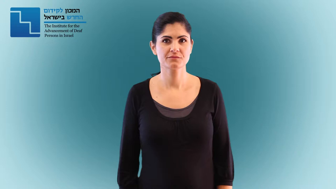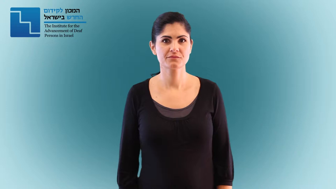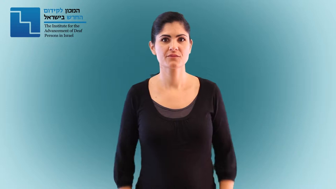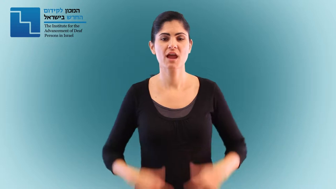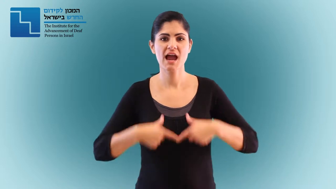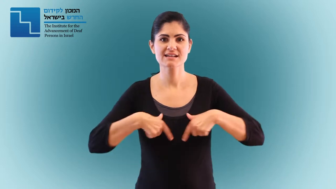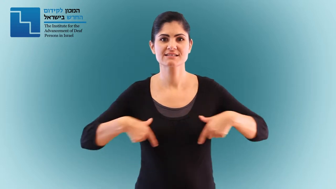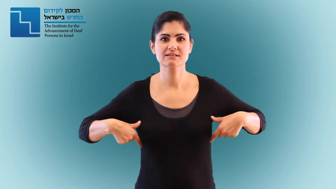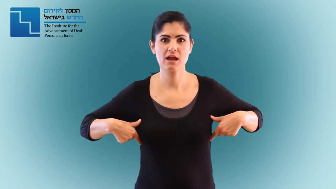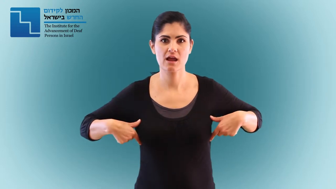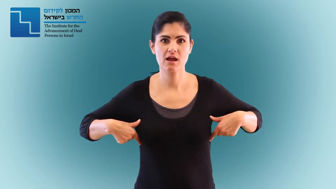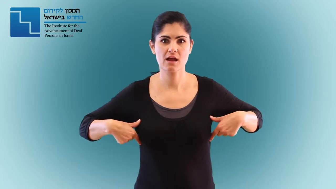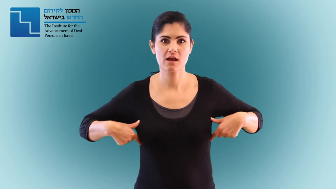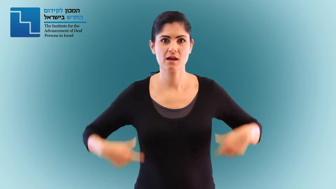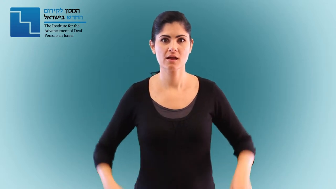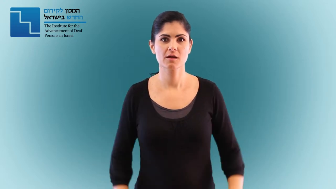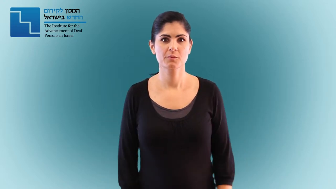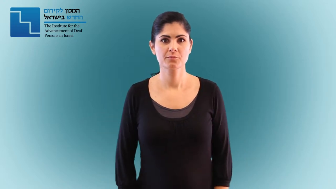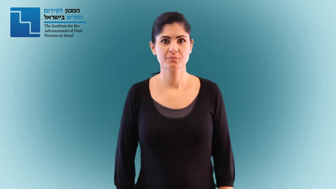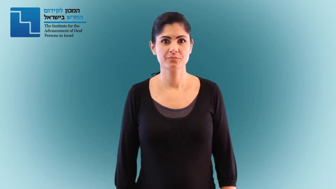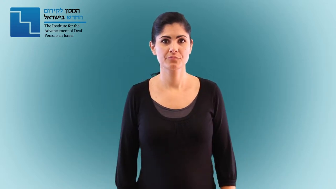חזייה